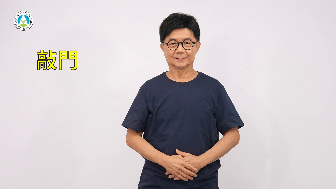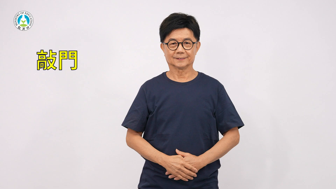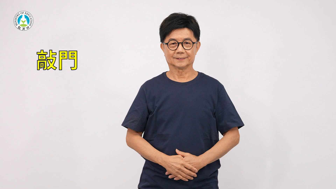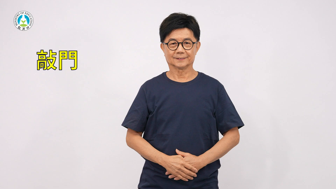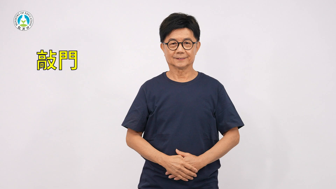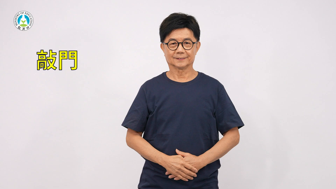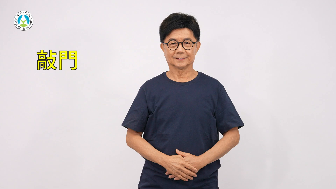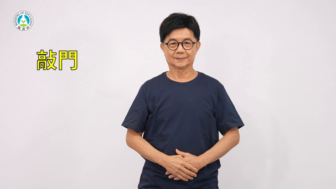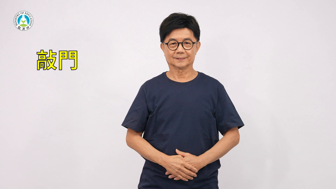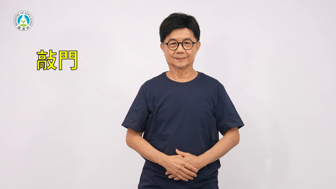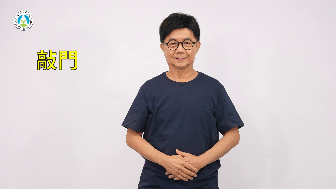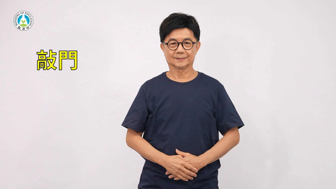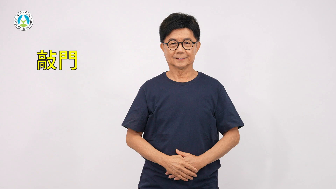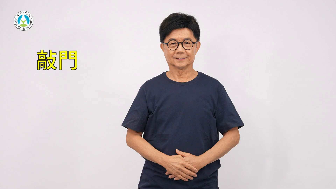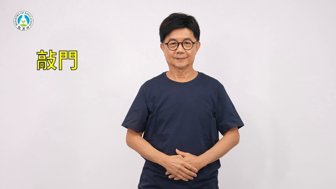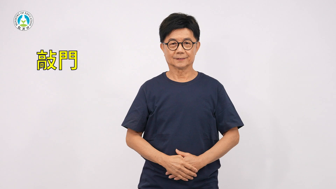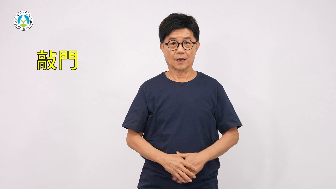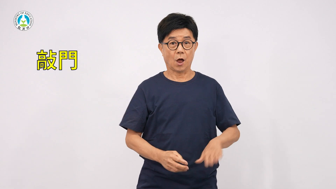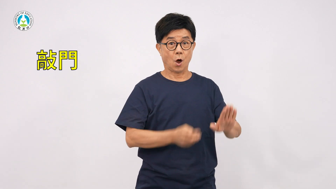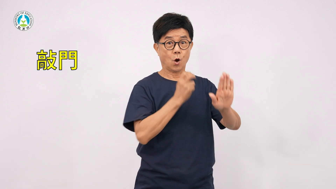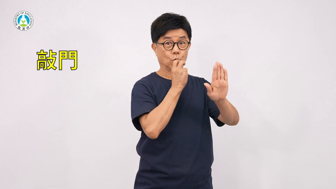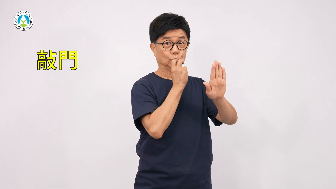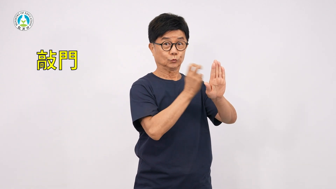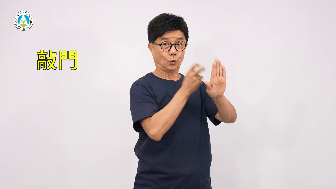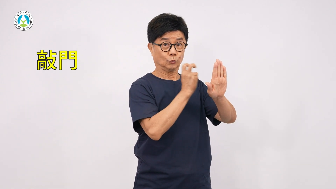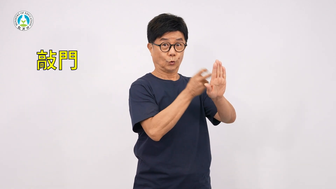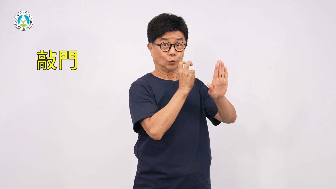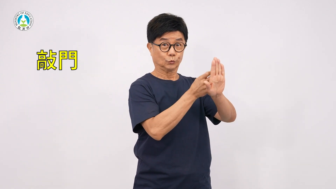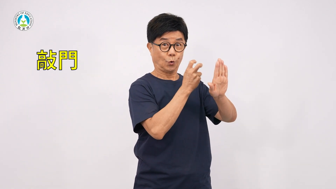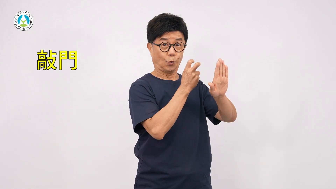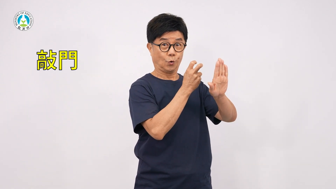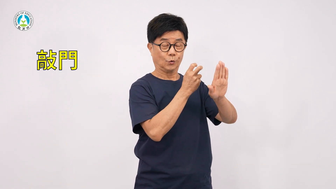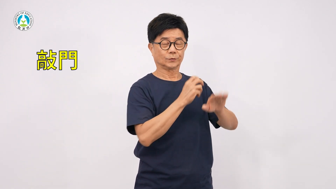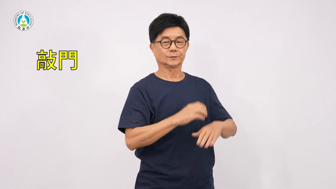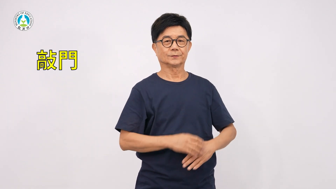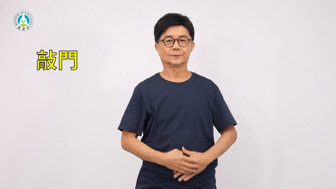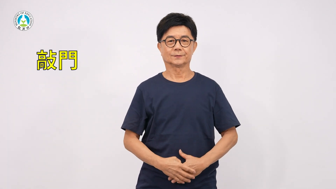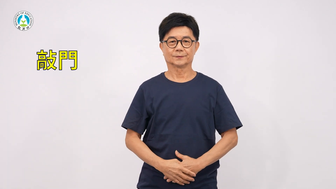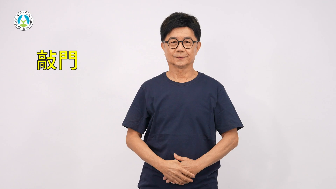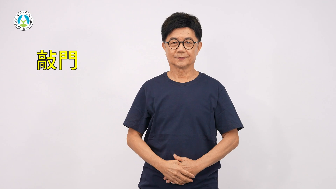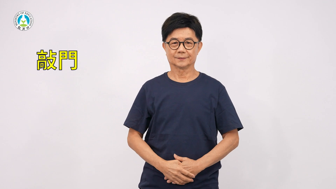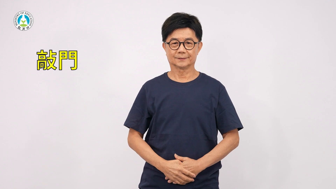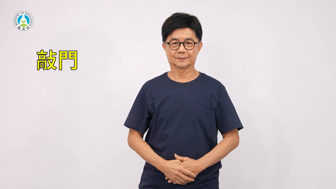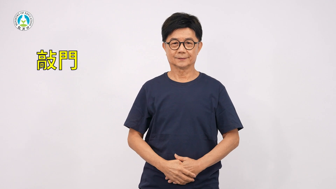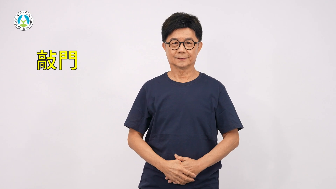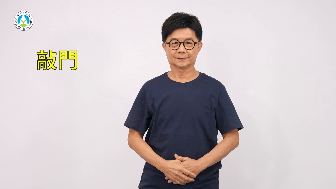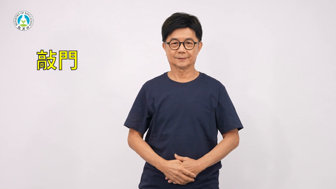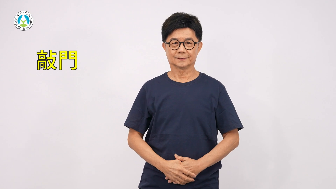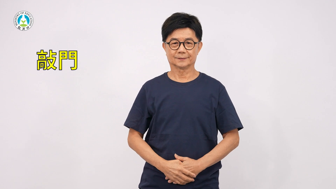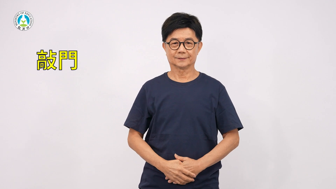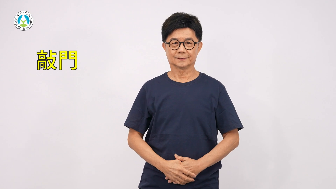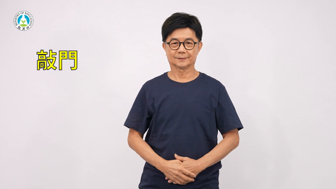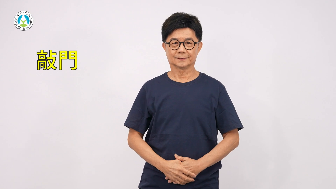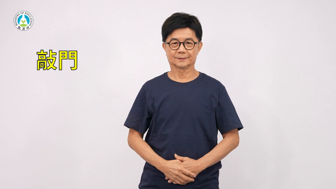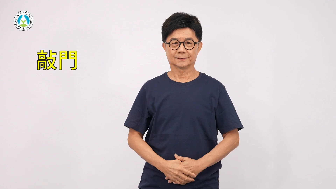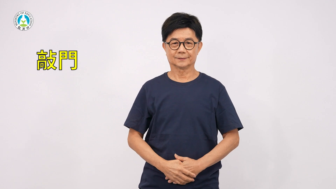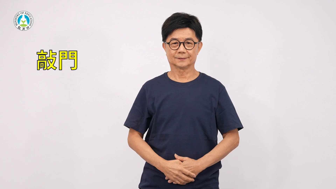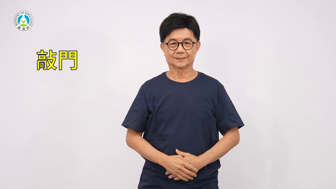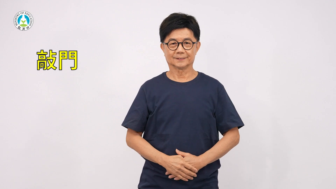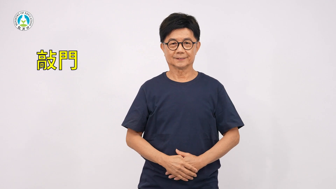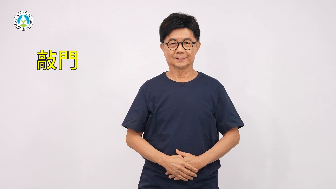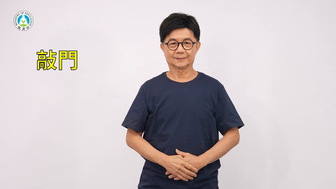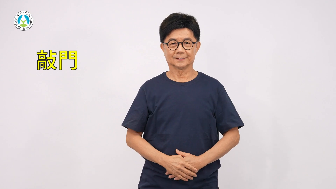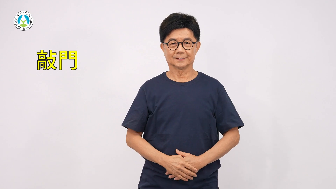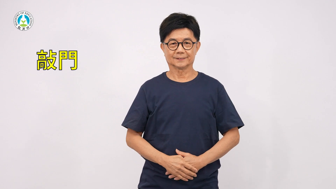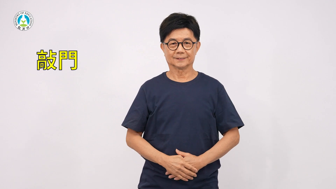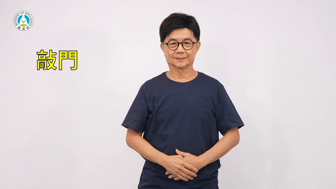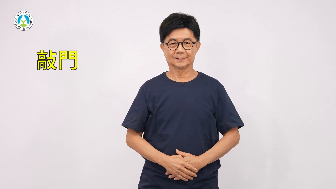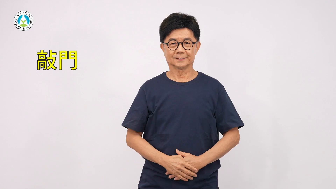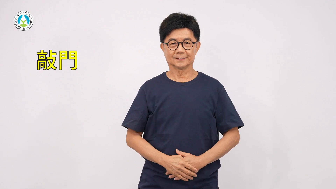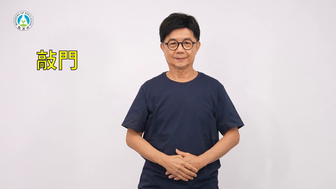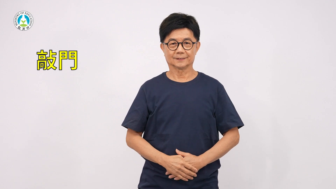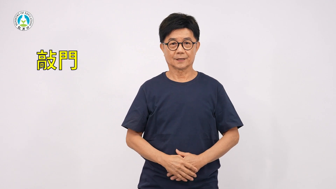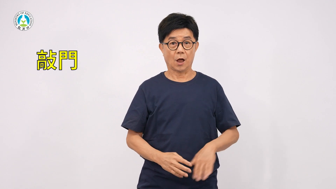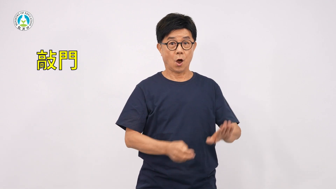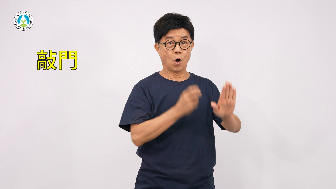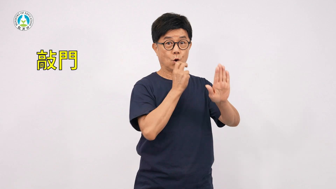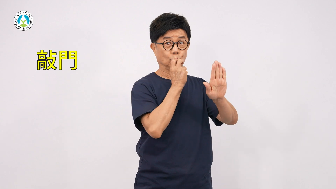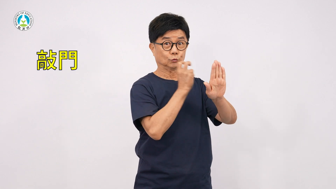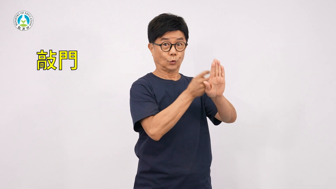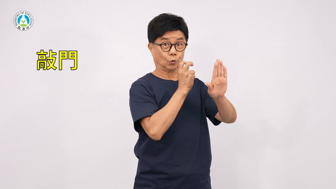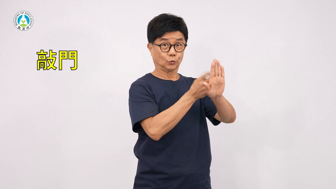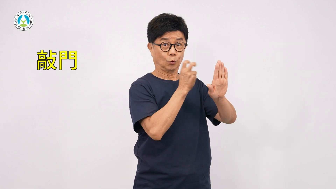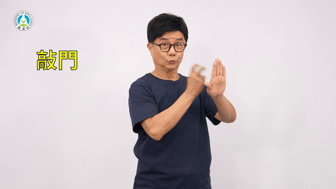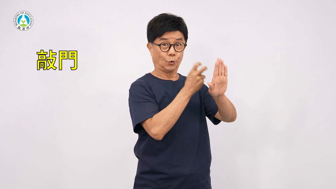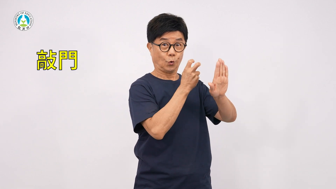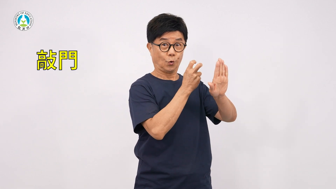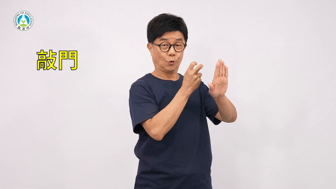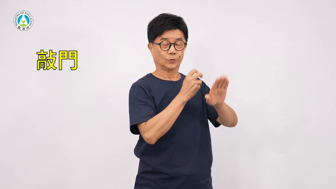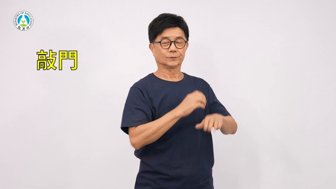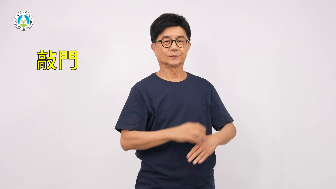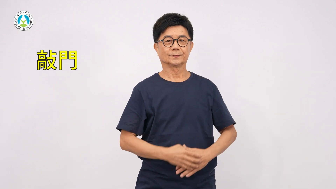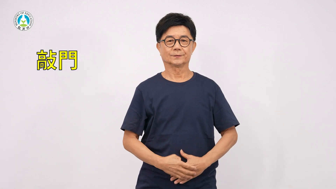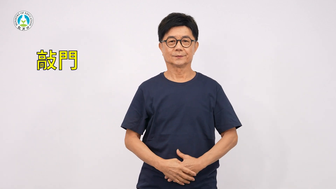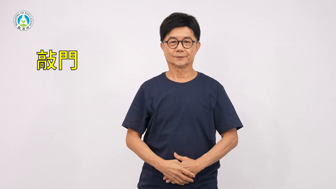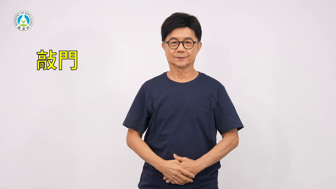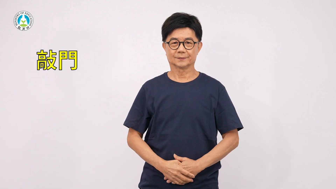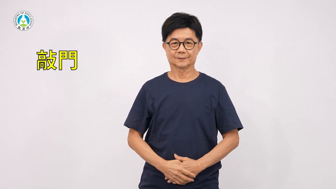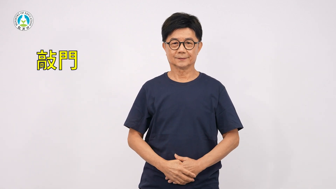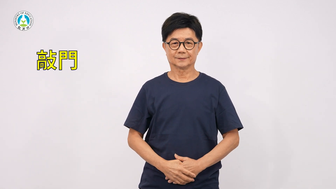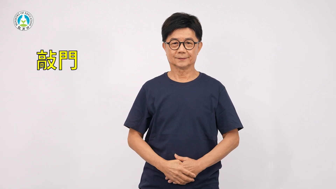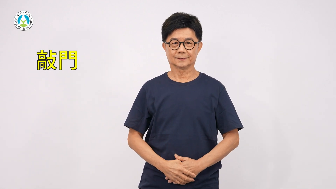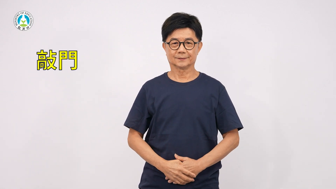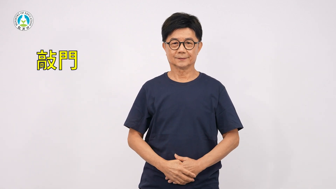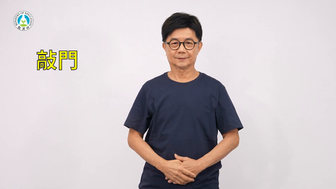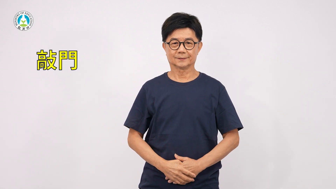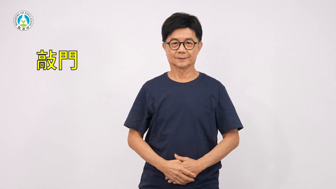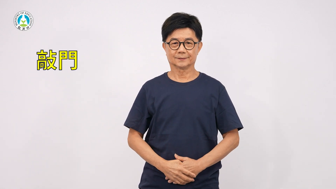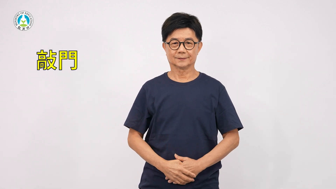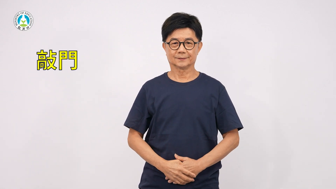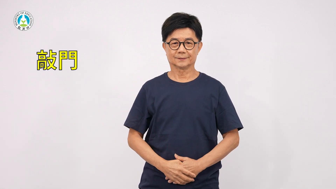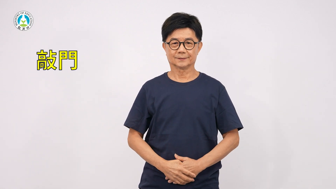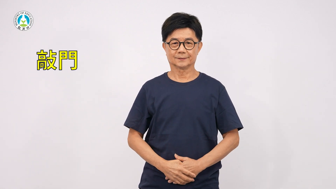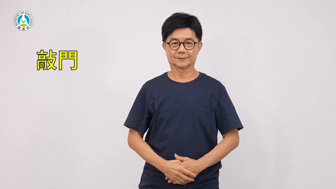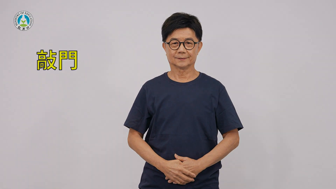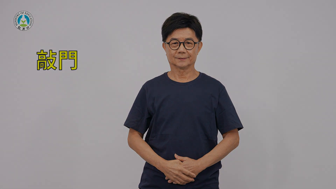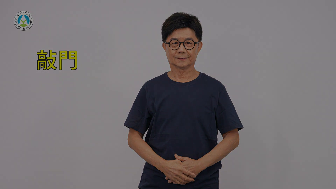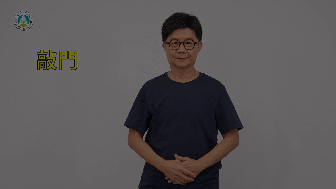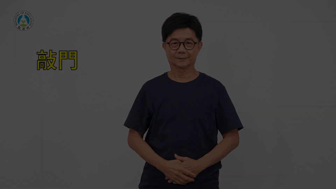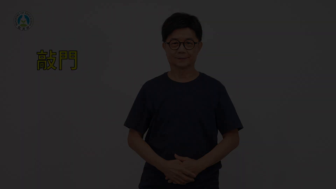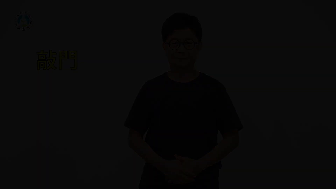敲門